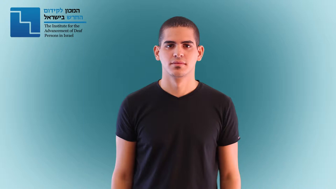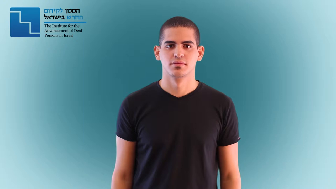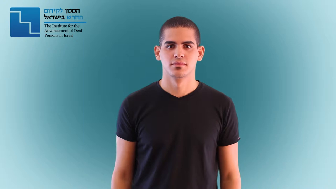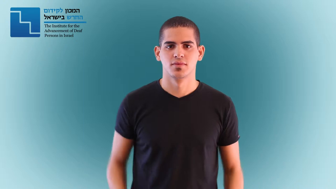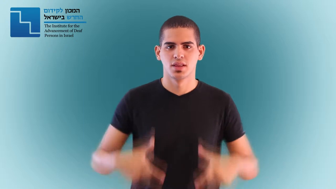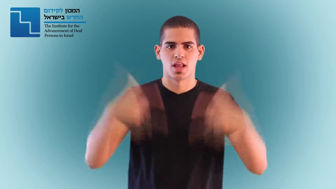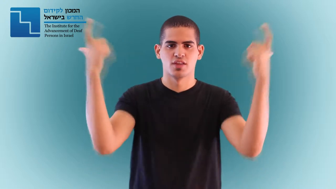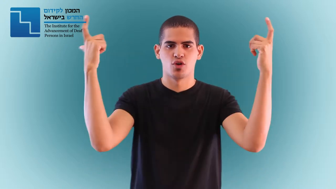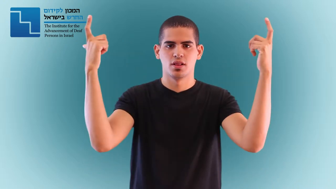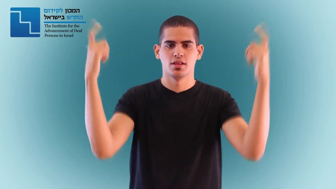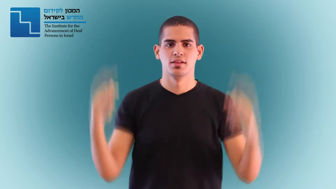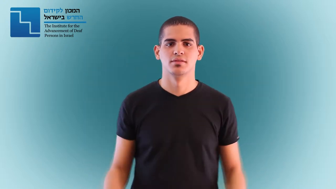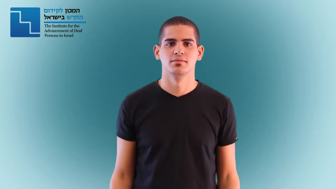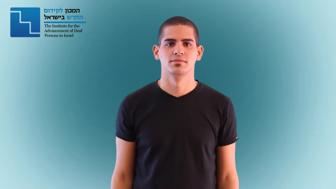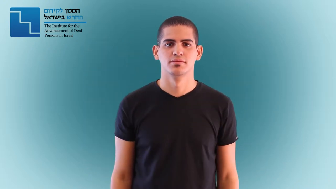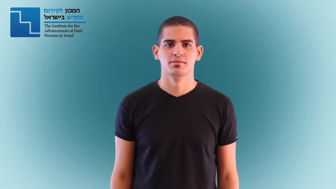נתיבות